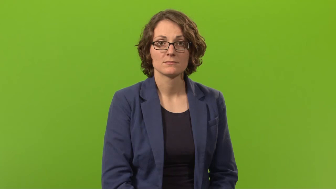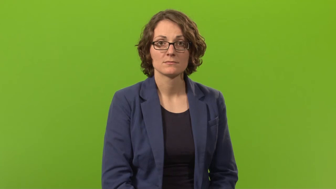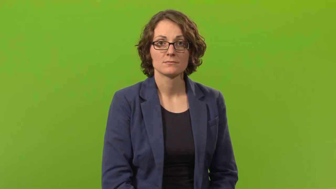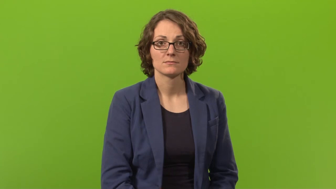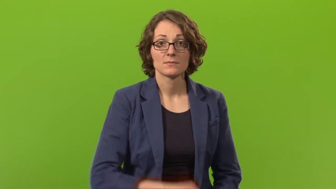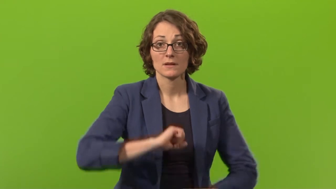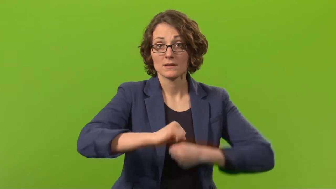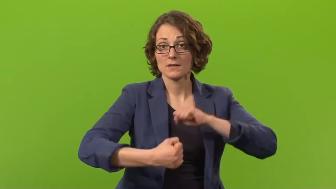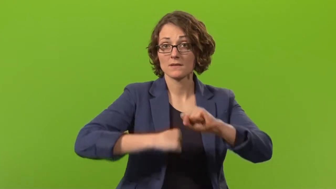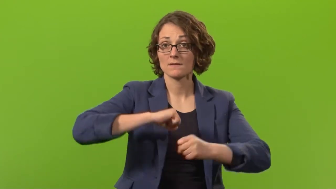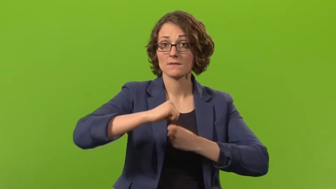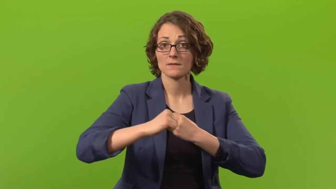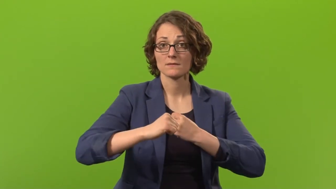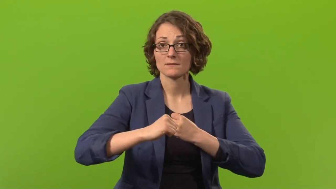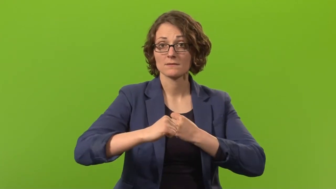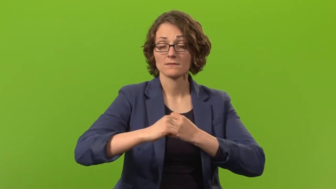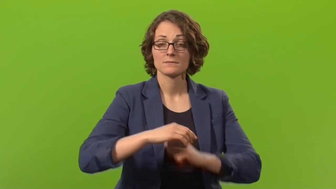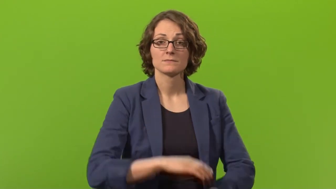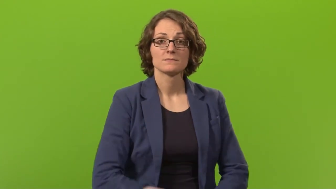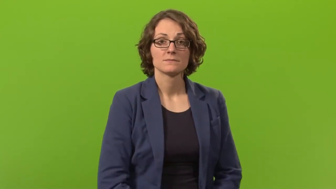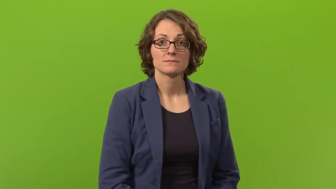Hreyfa